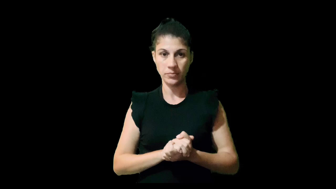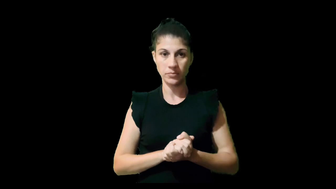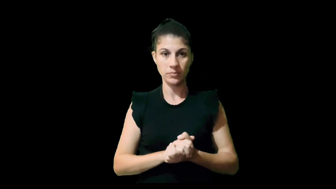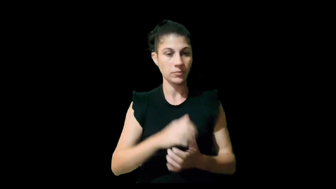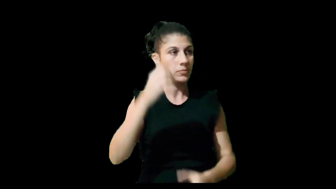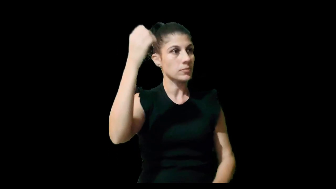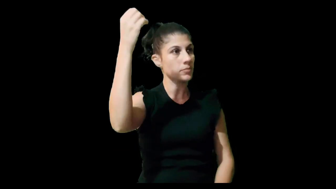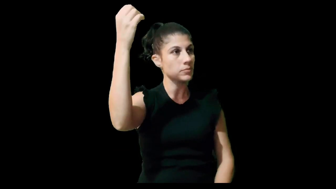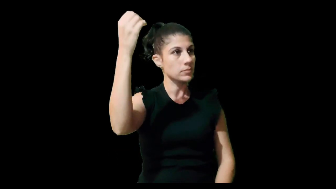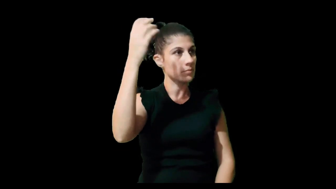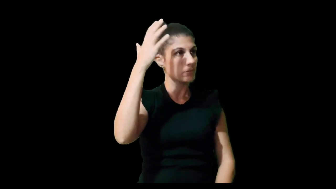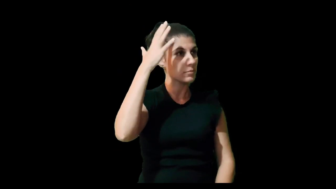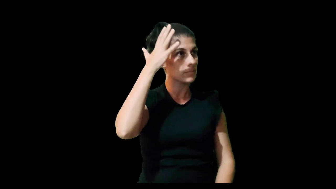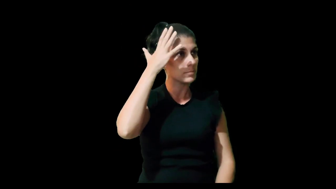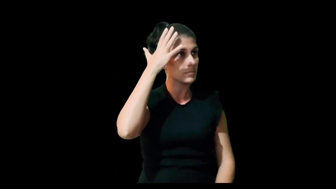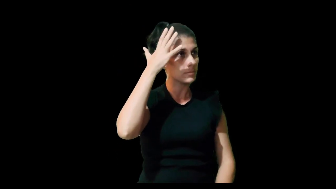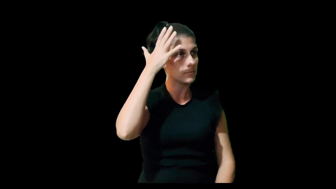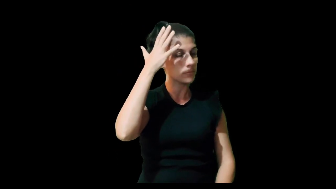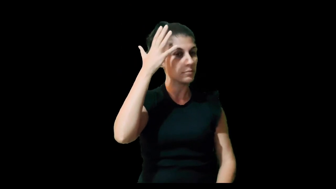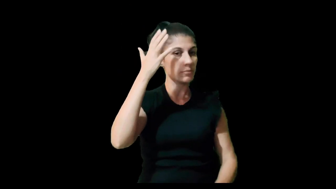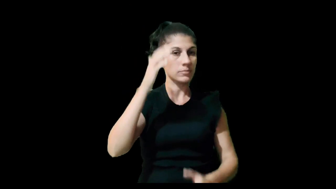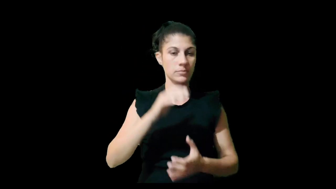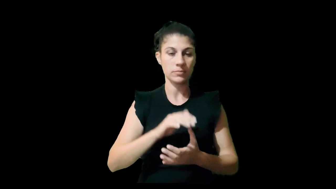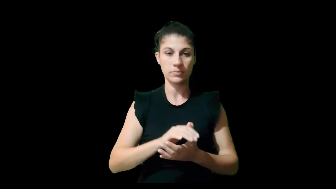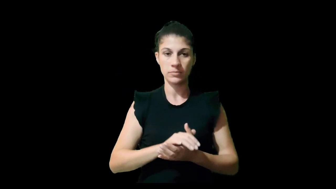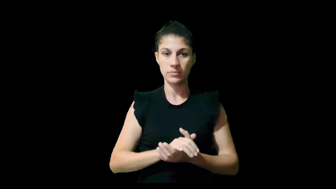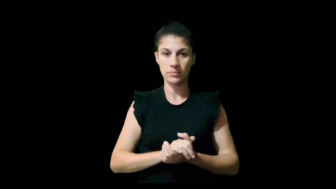ESPIRITUALIDADE